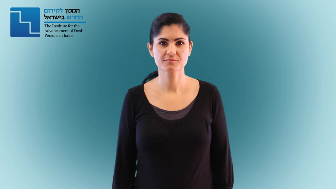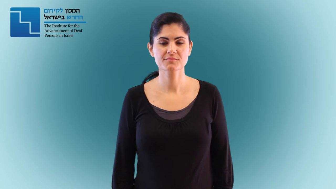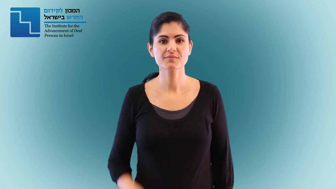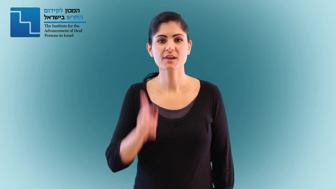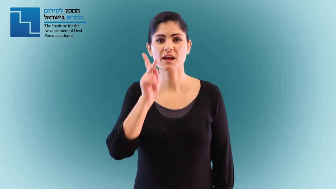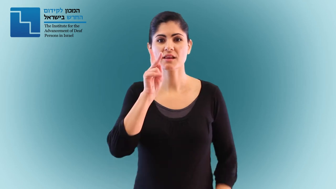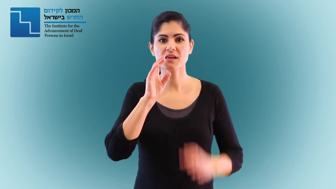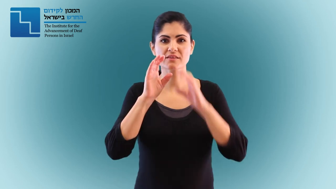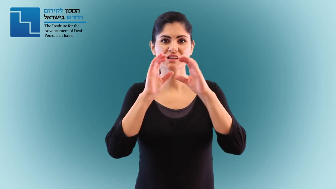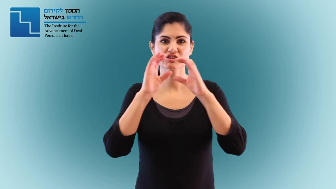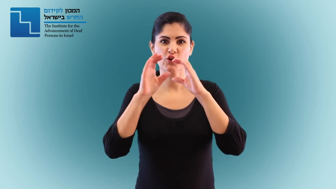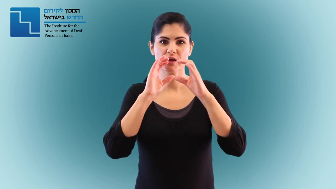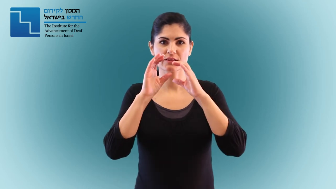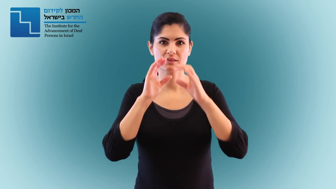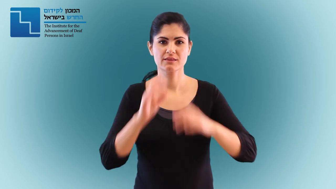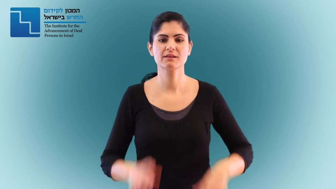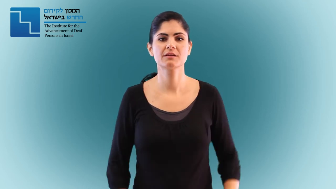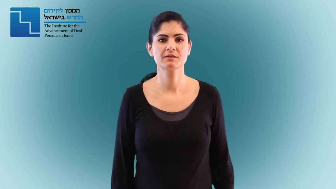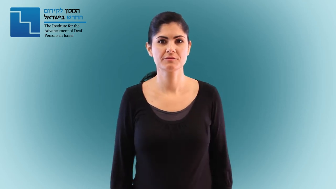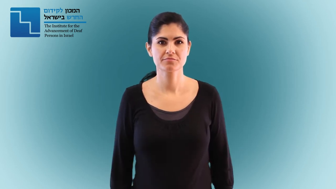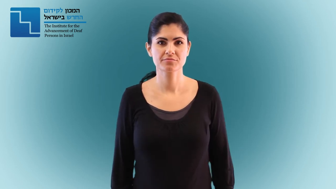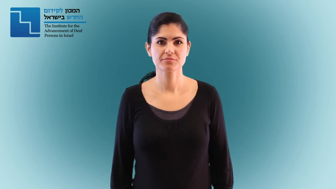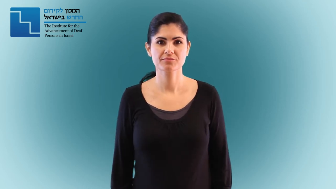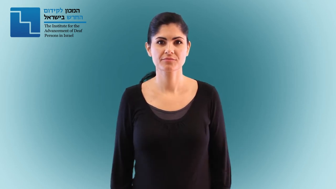קלינאית תקשורת